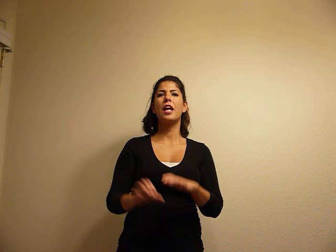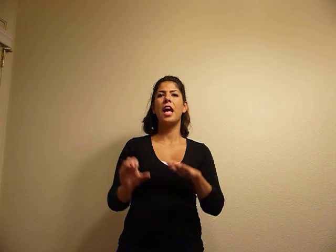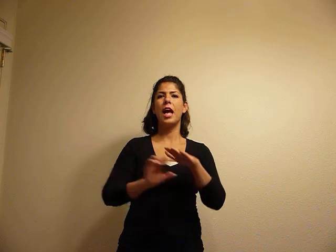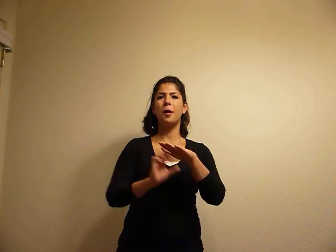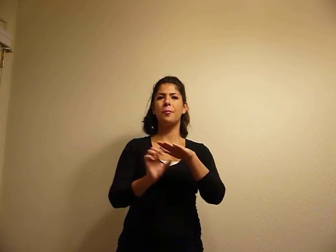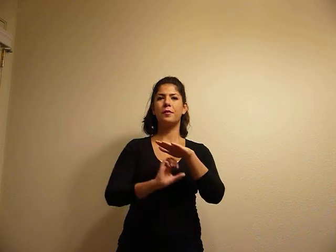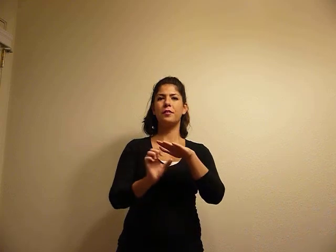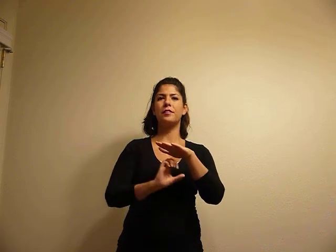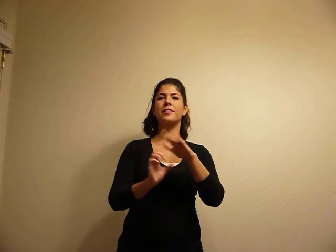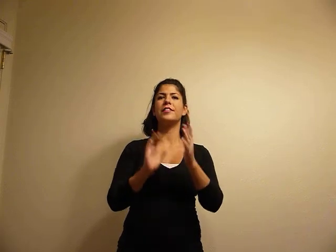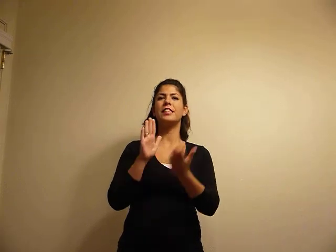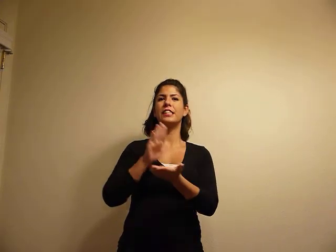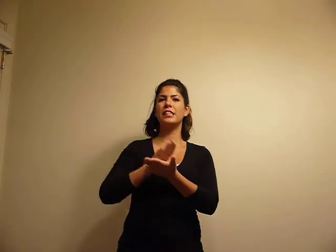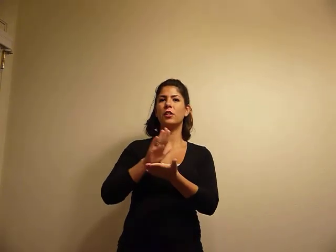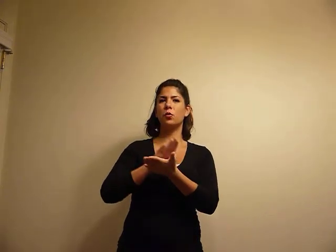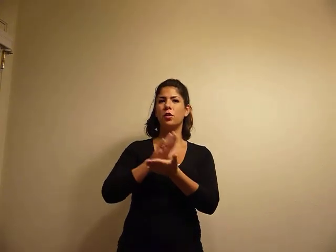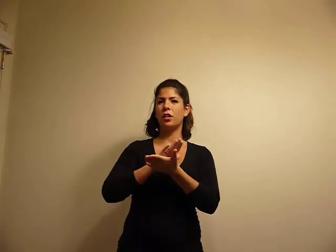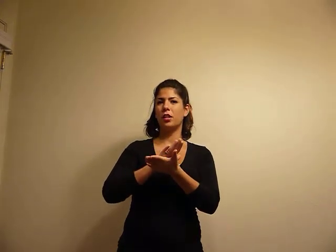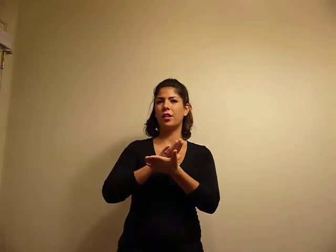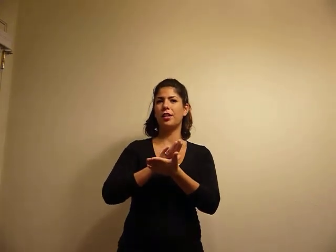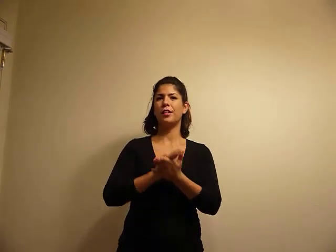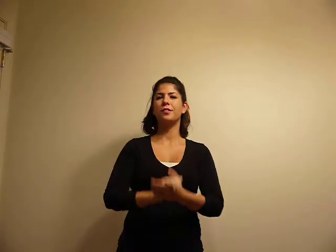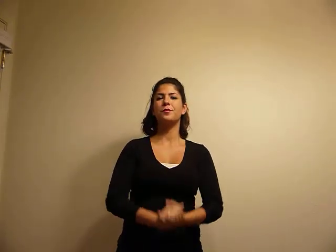בי"ס יסודי